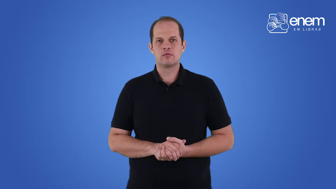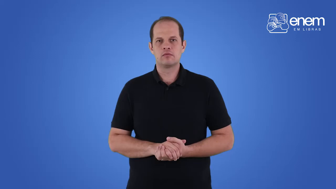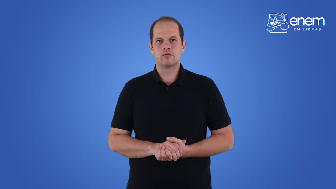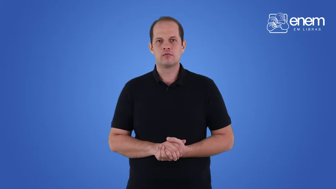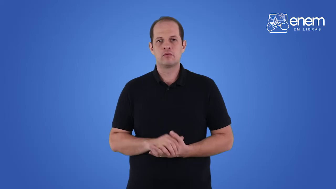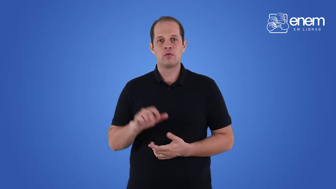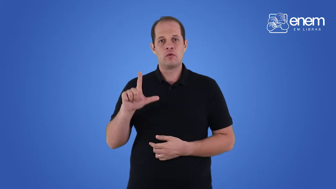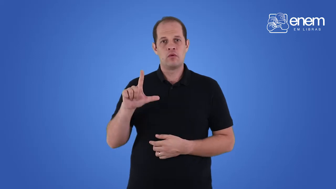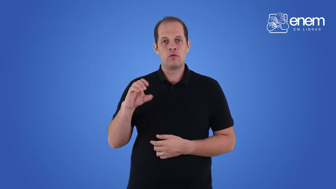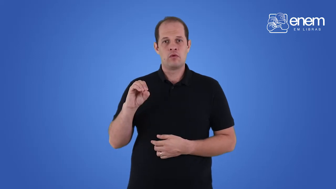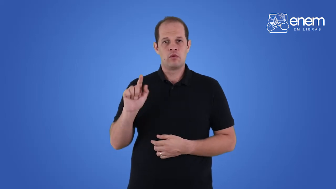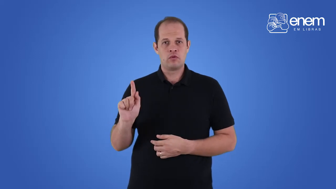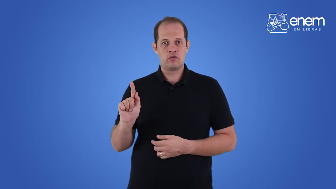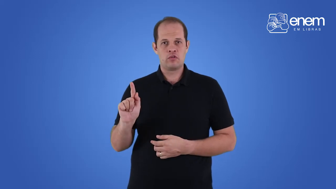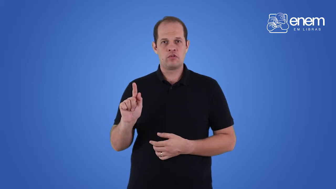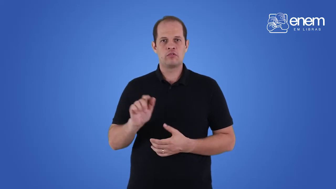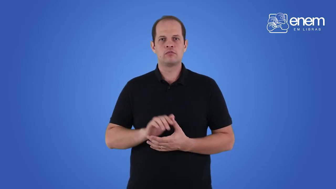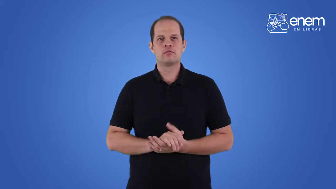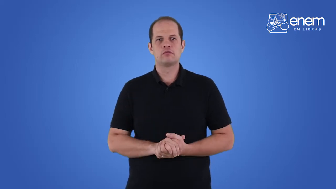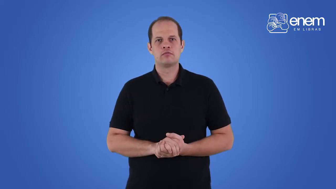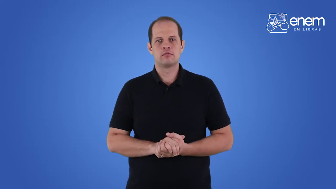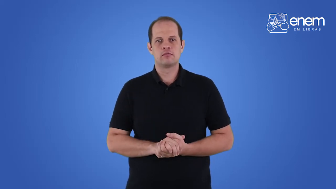Logaritmo